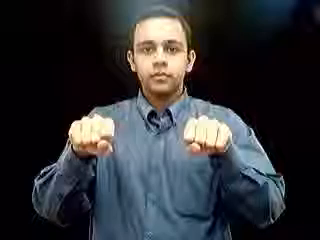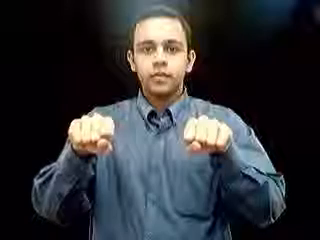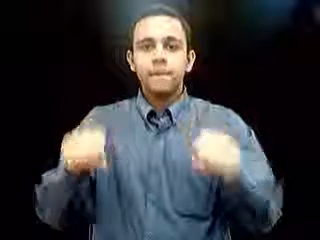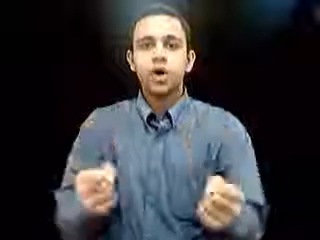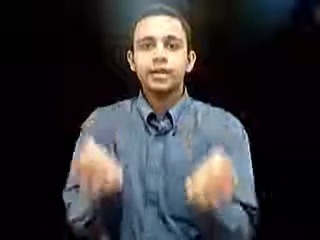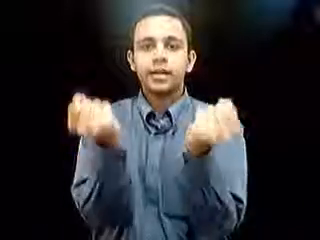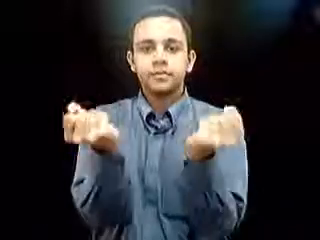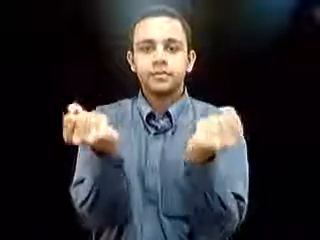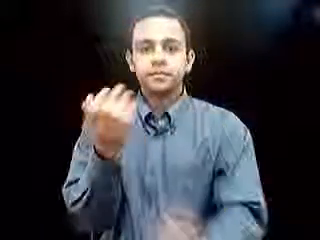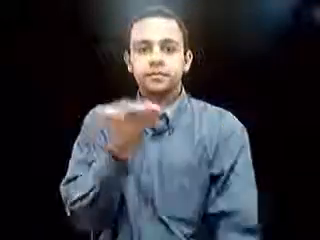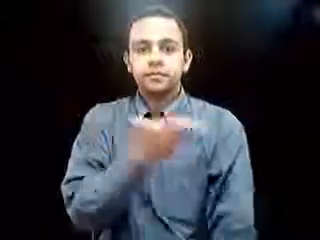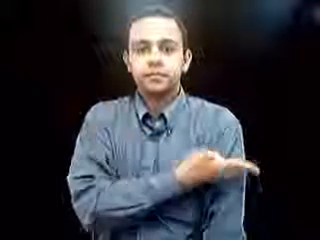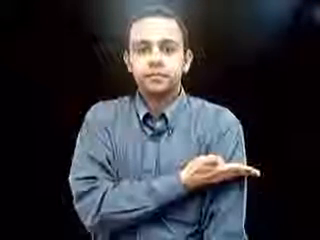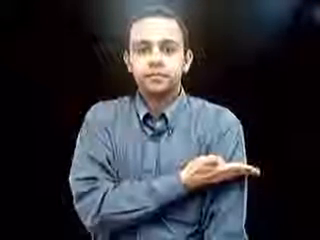bota